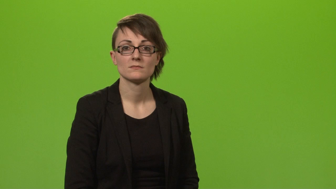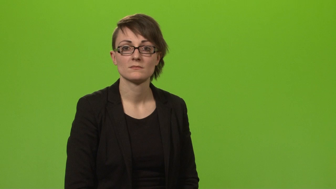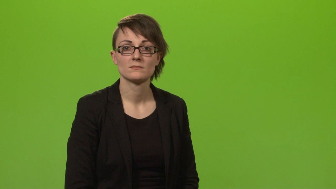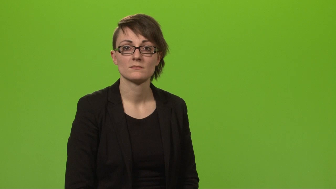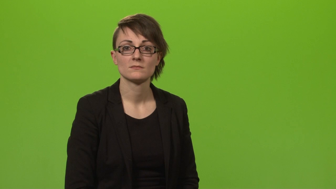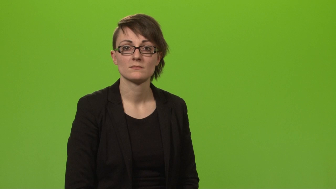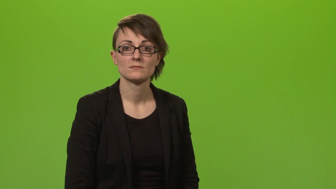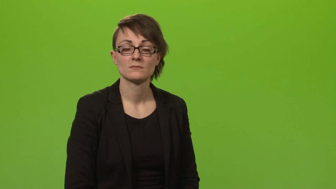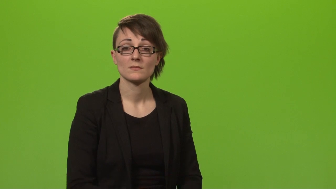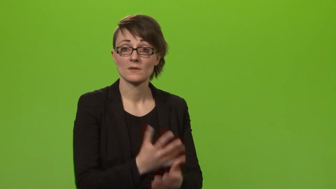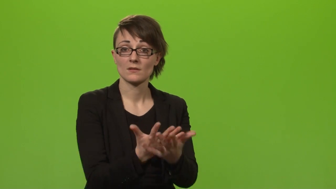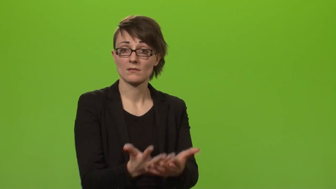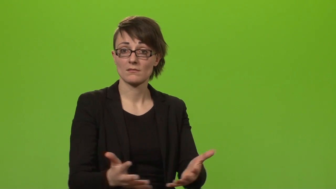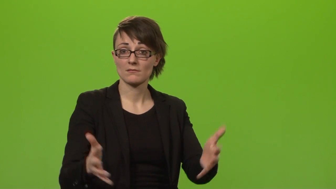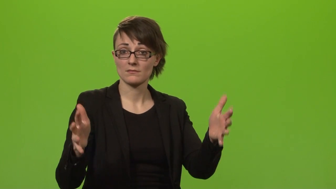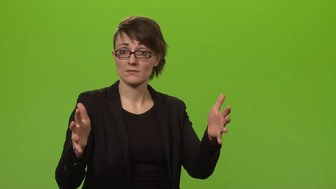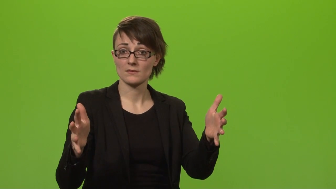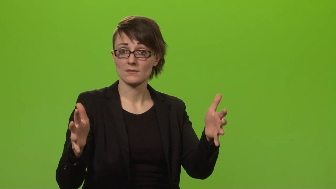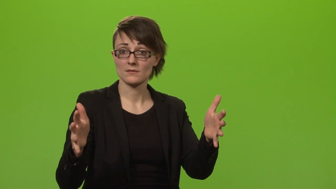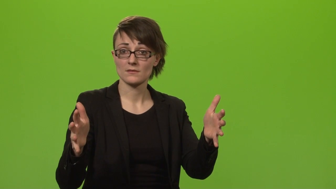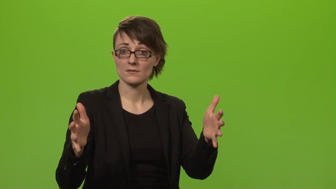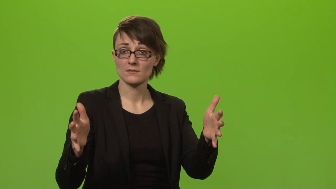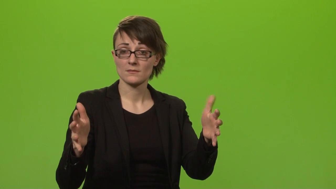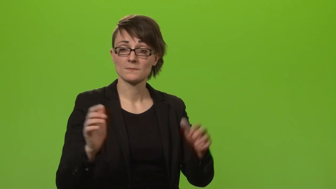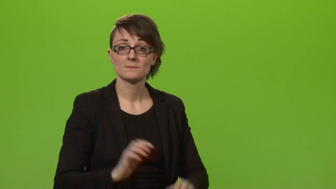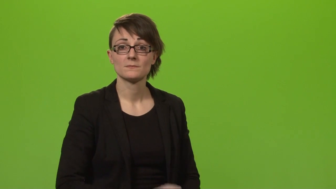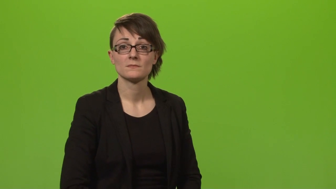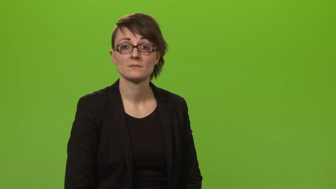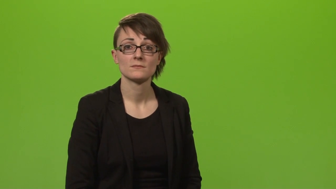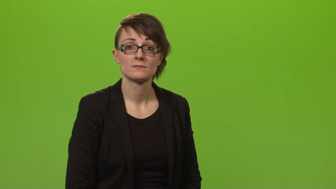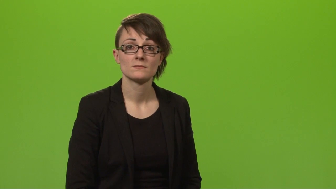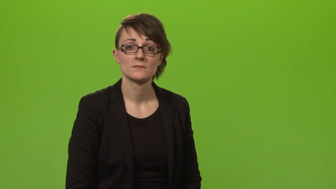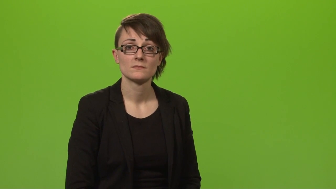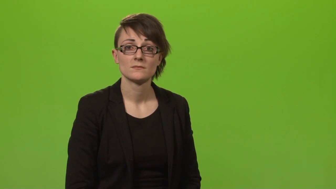karfa